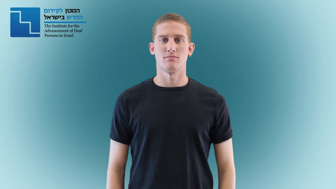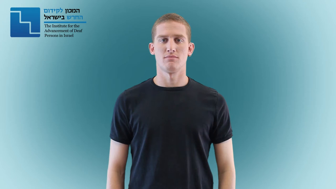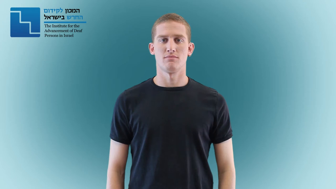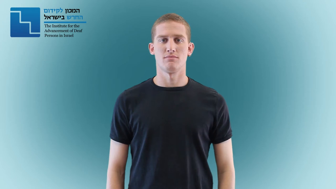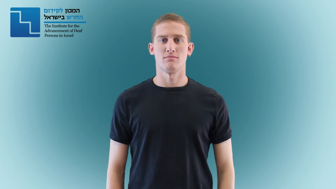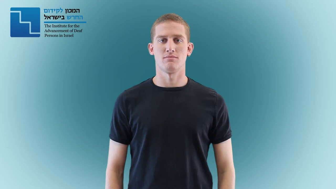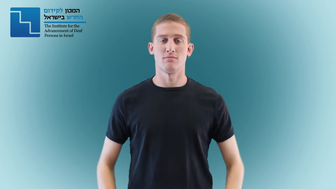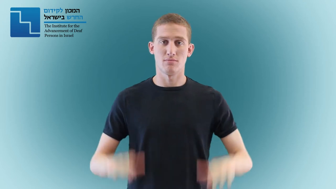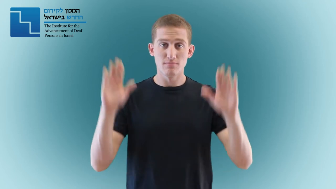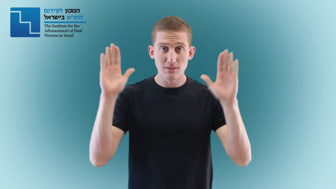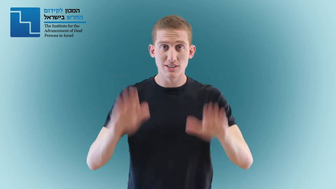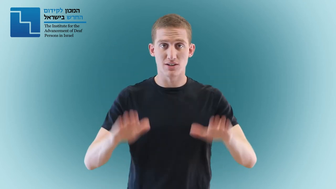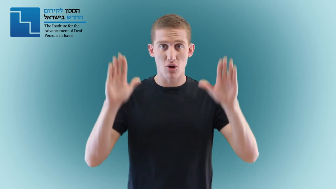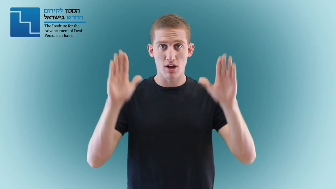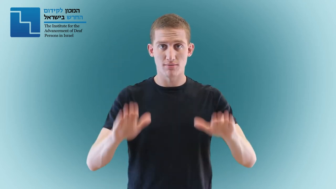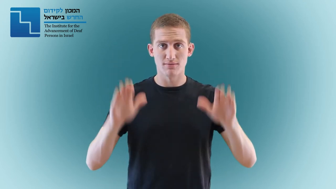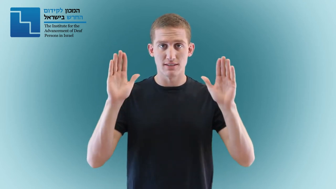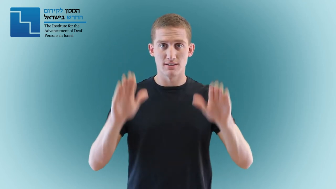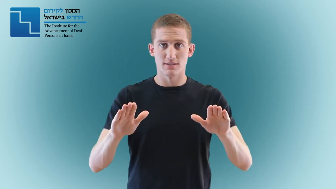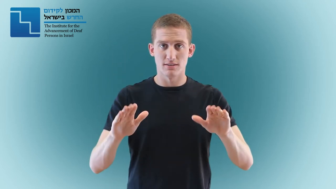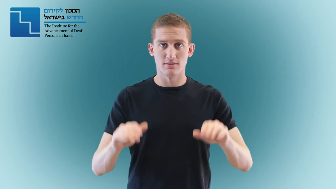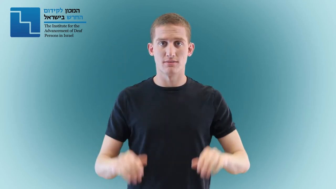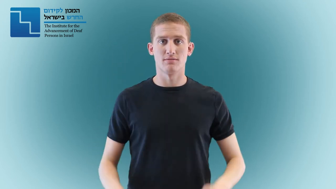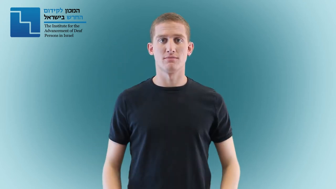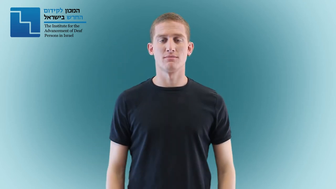מוסלמי